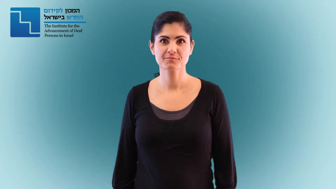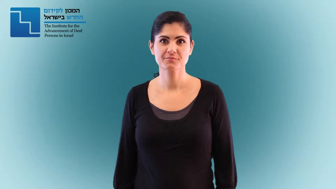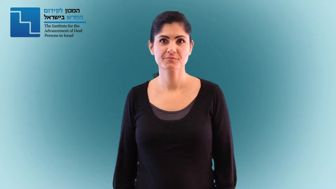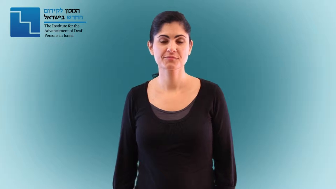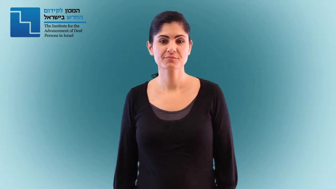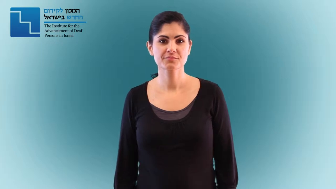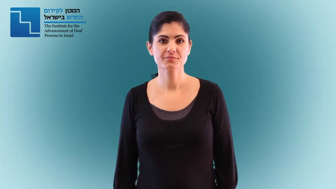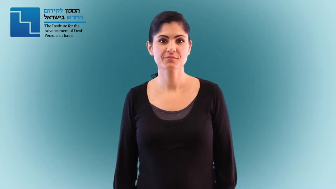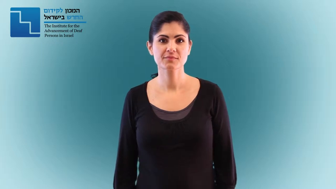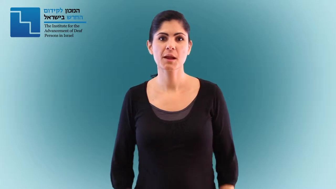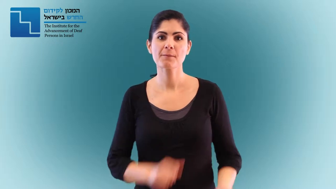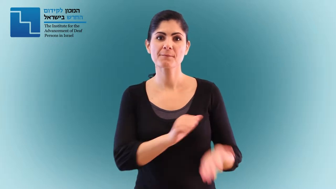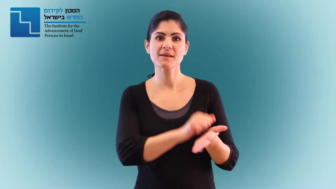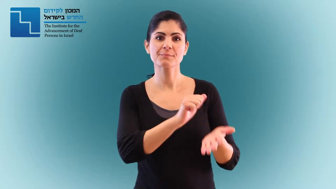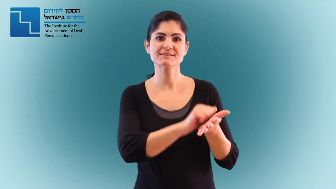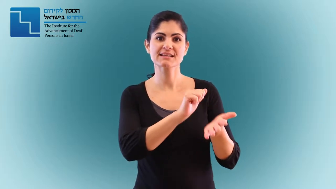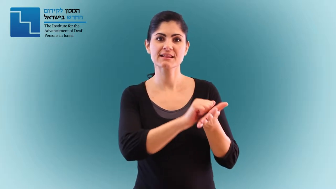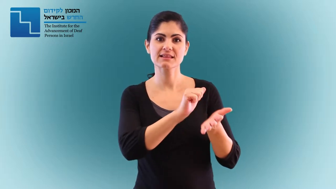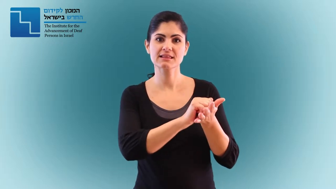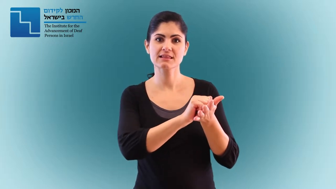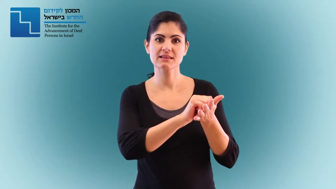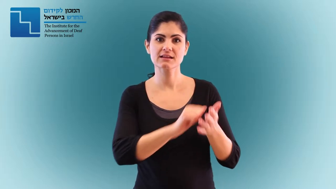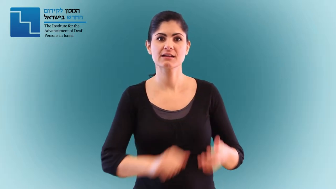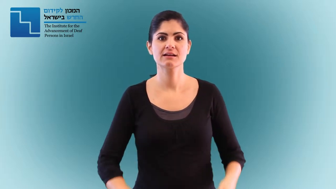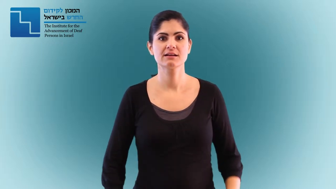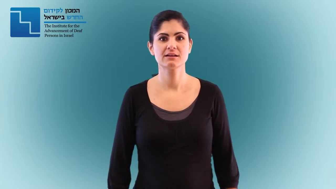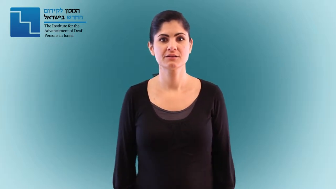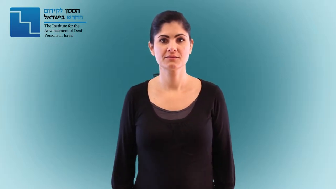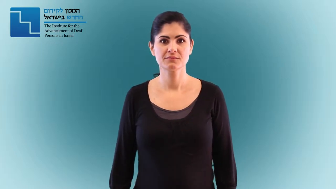מדפסת